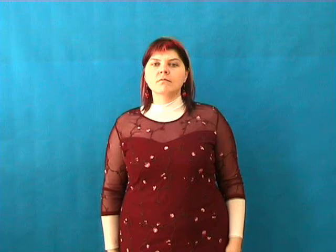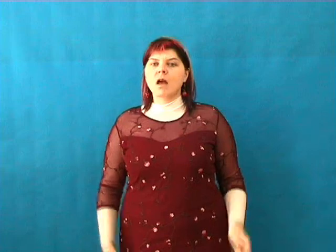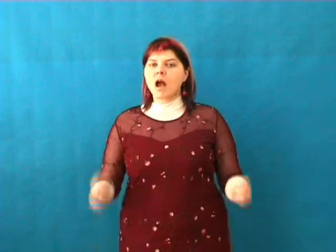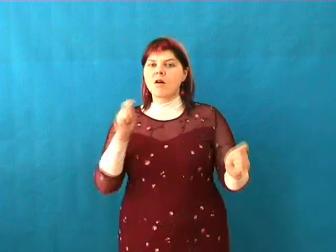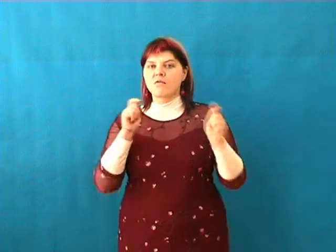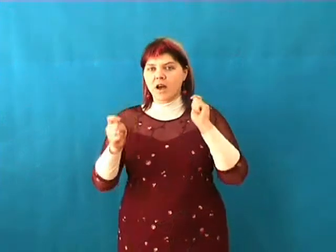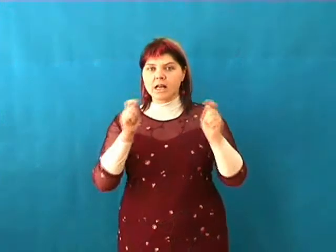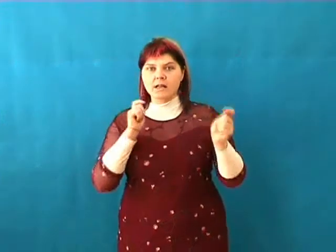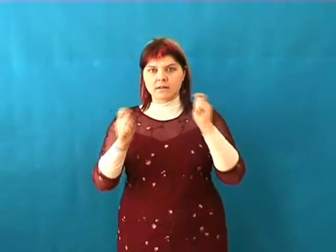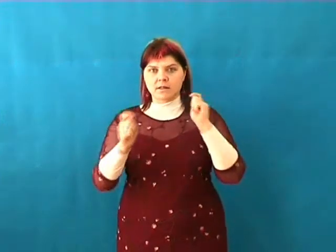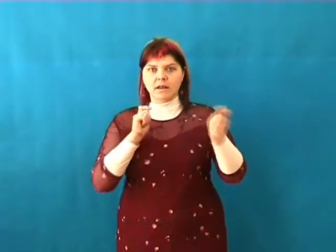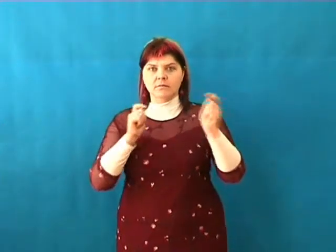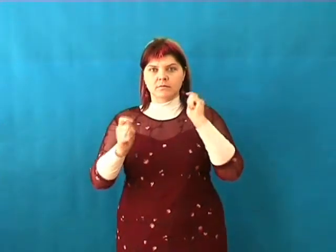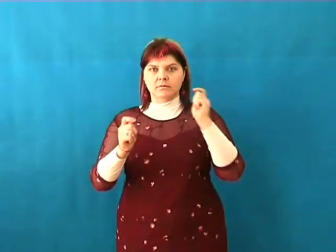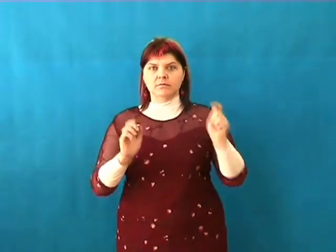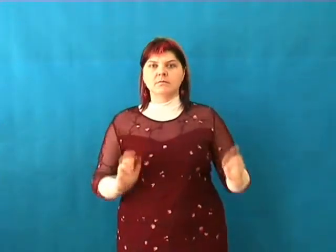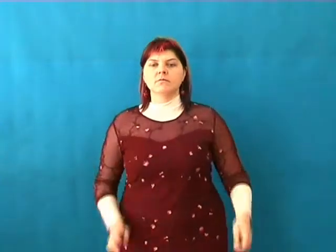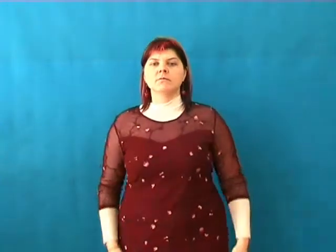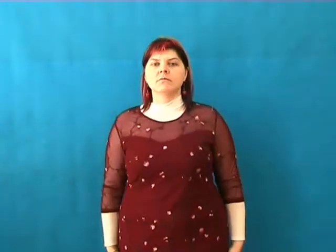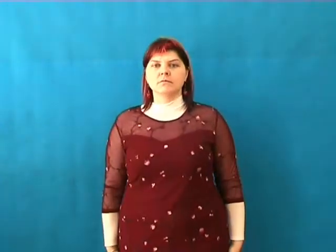wakacje